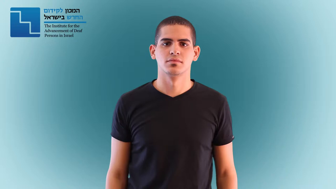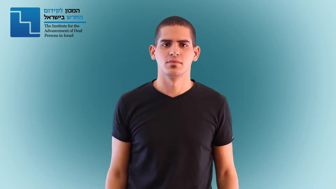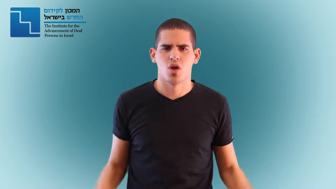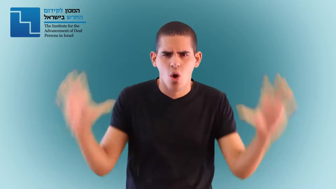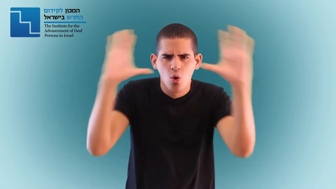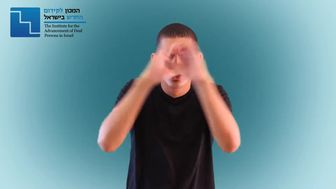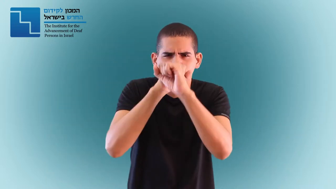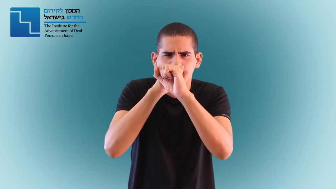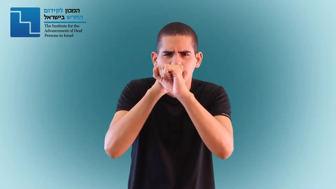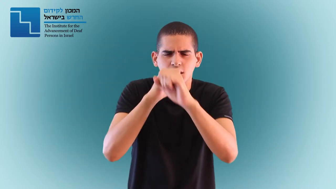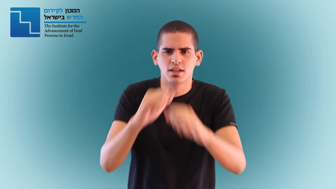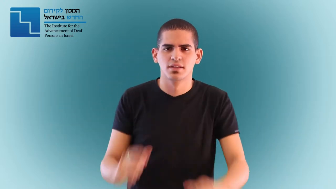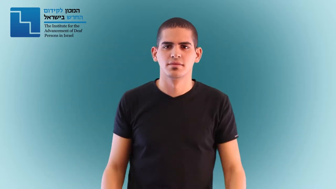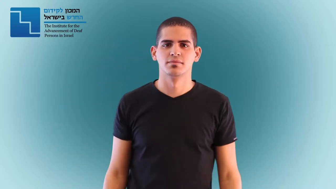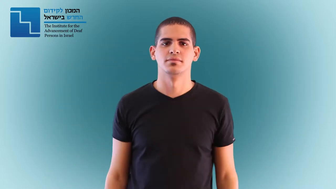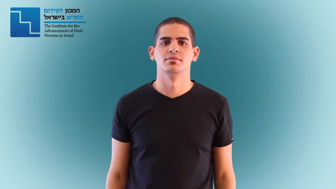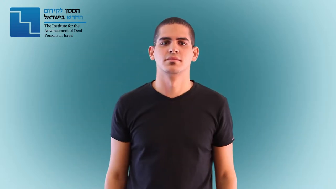חושך